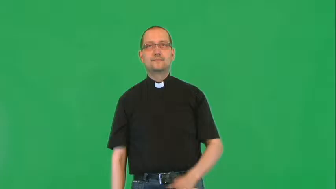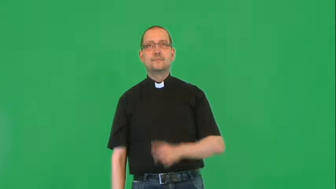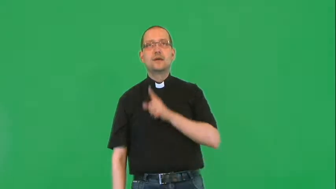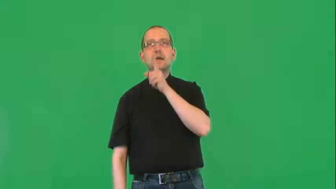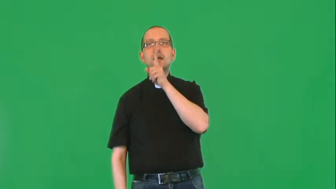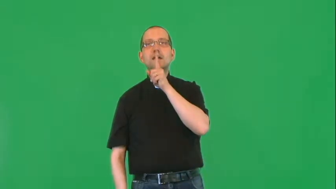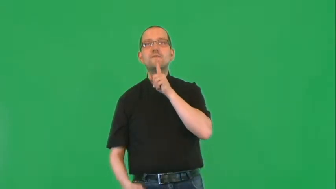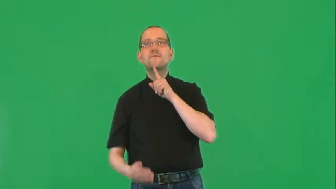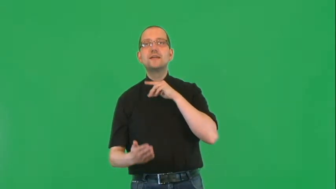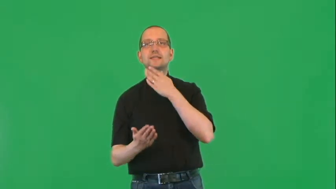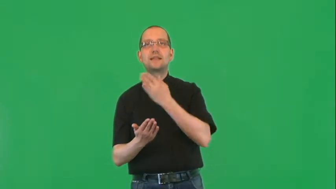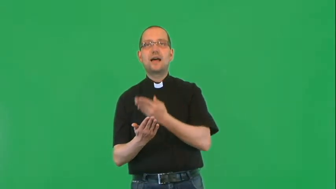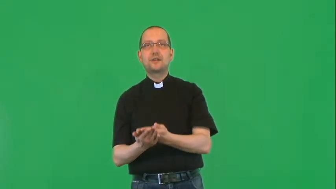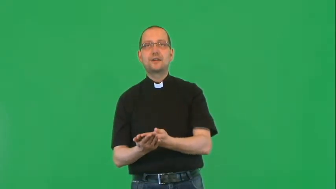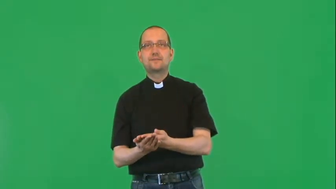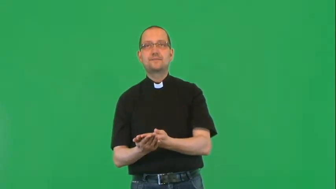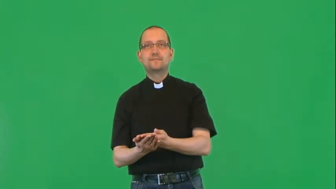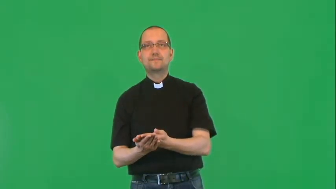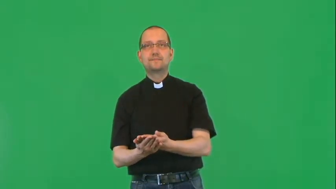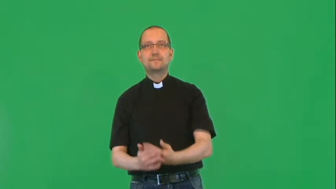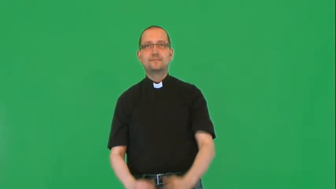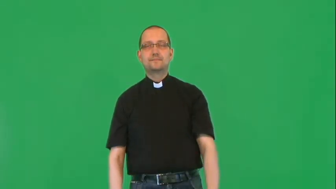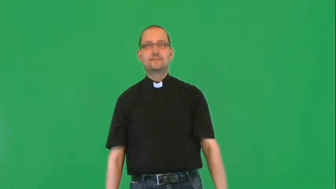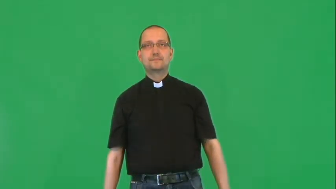wyznanie